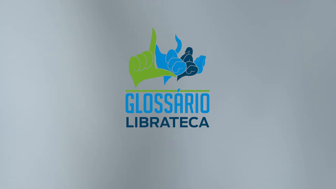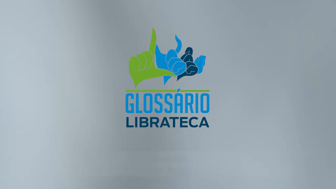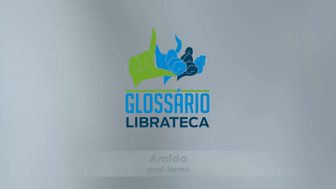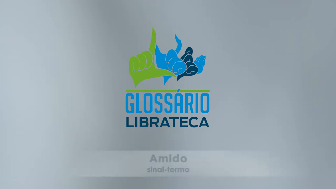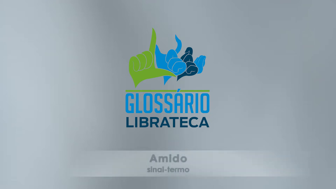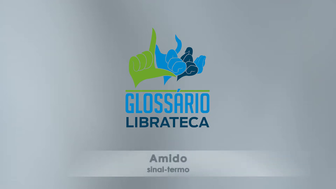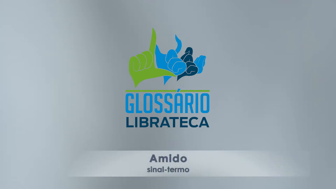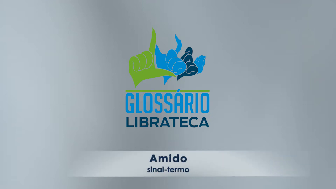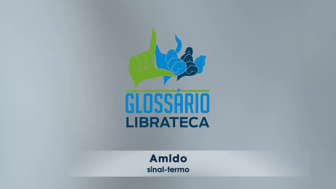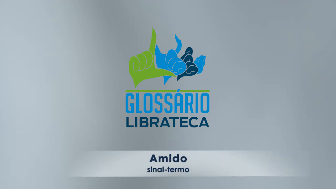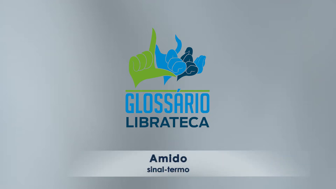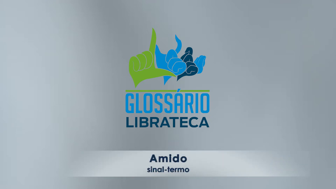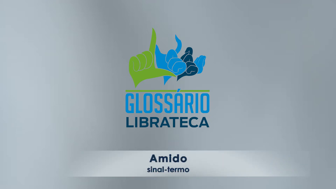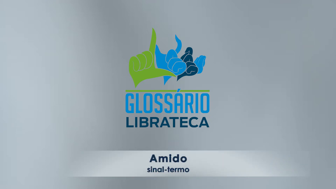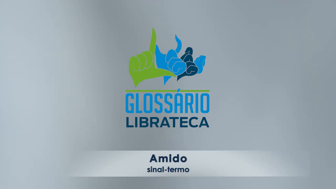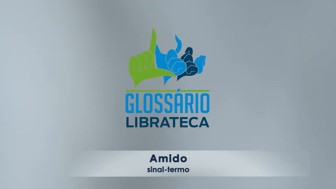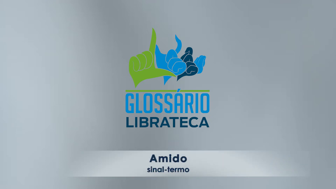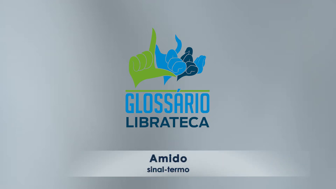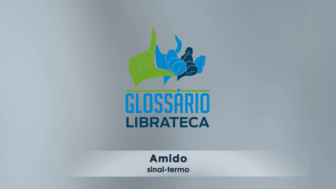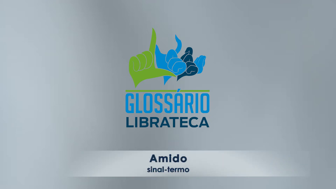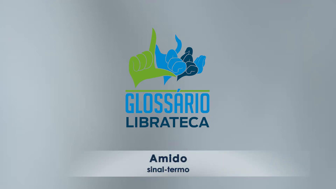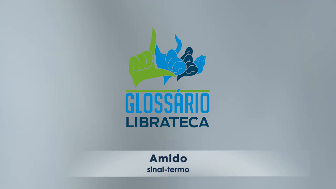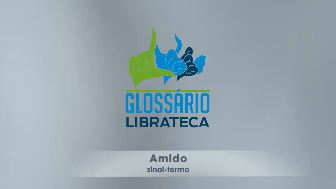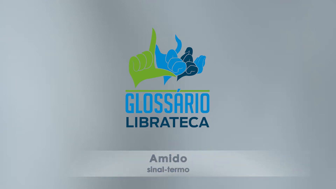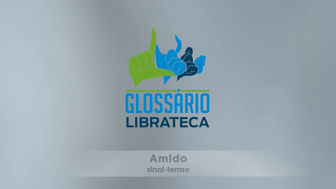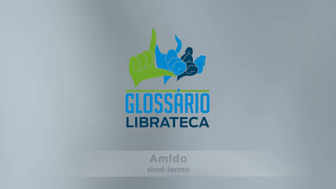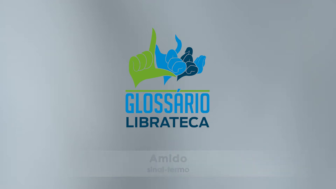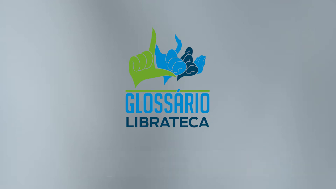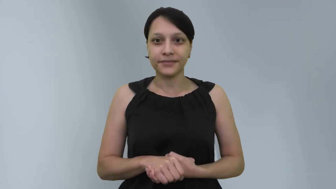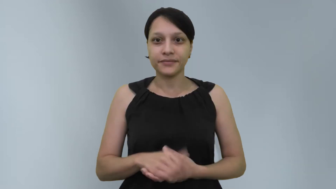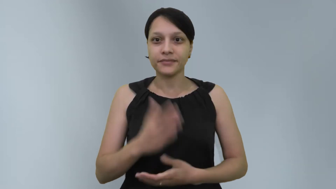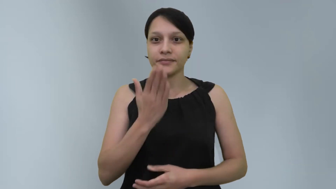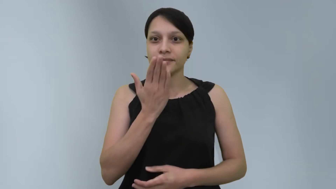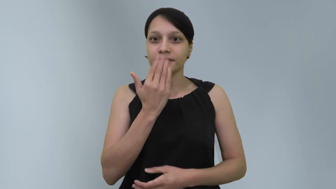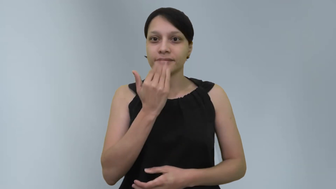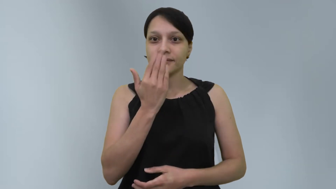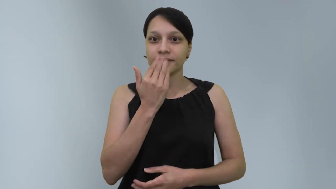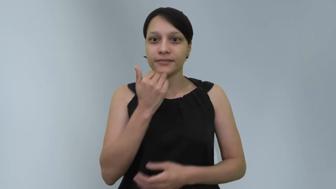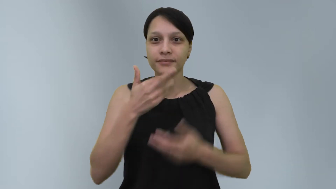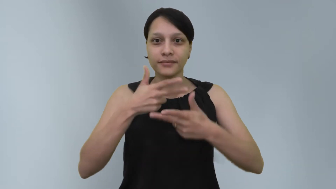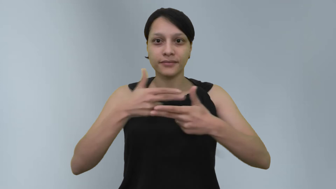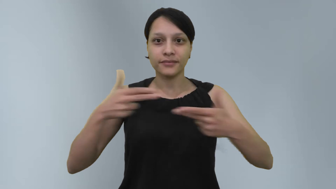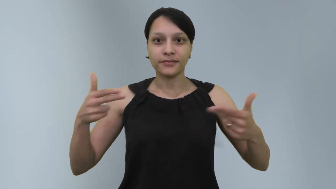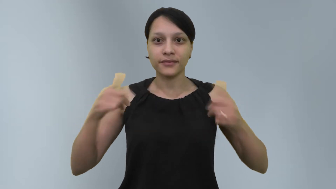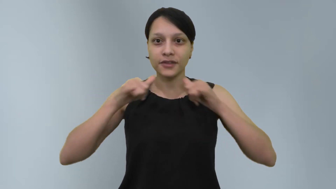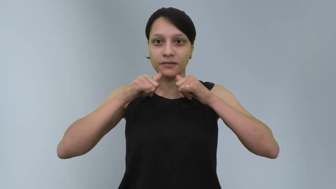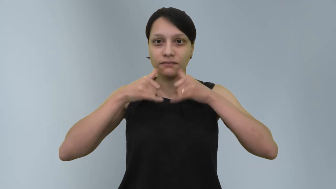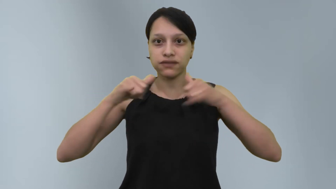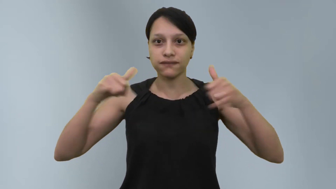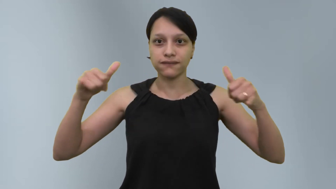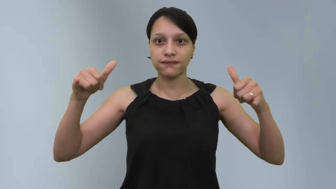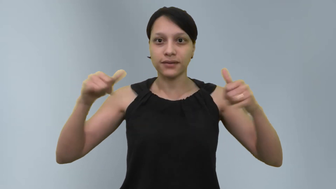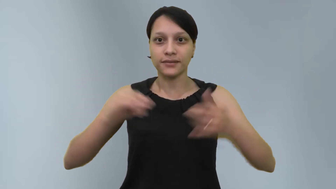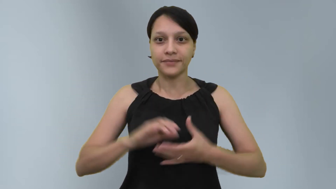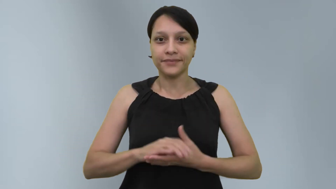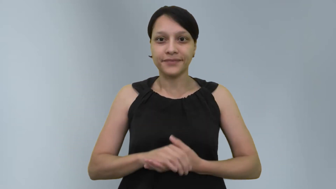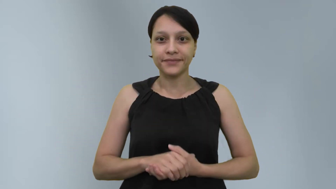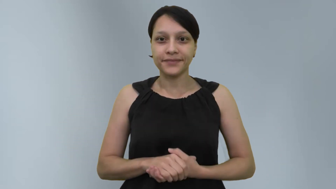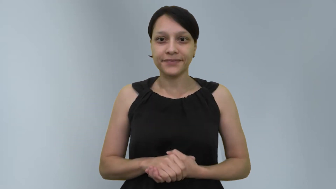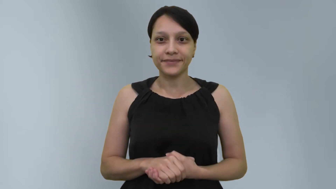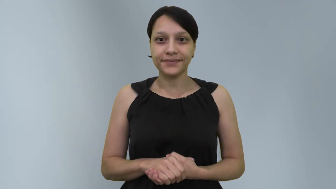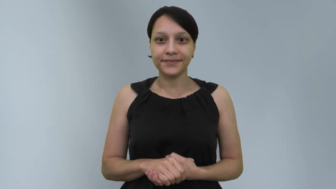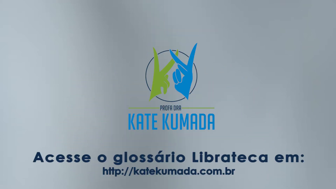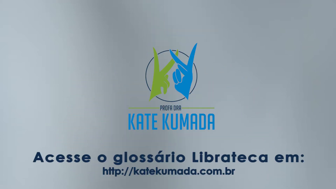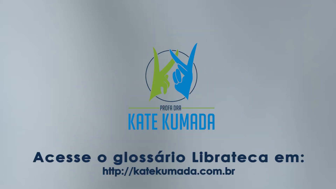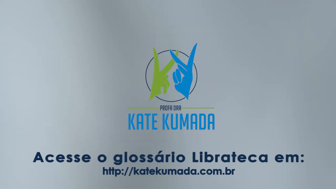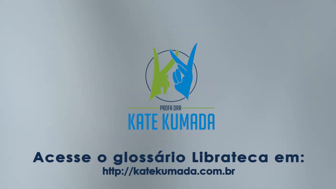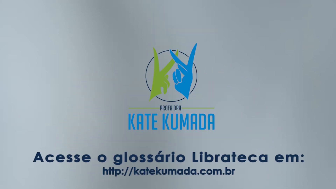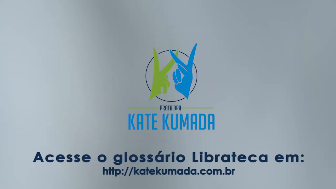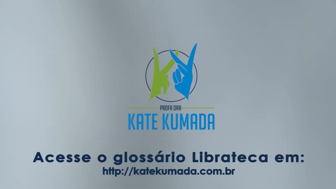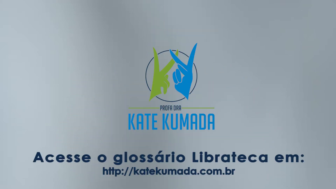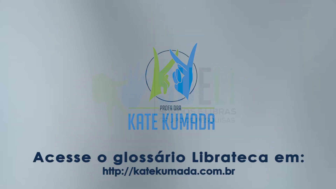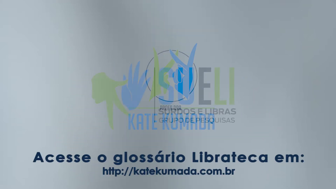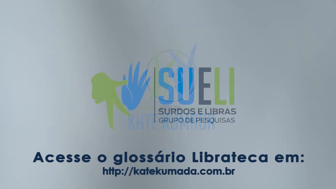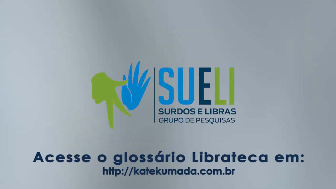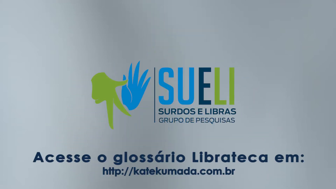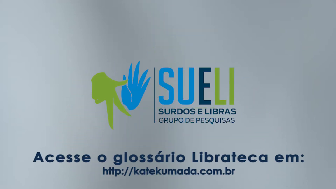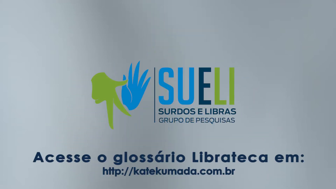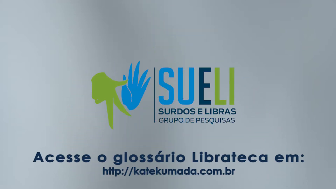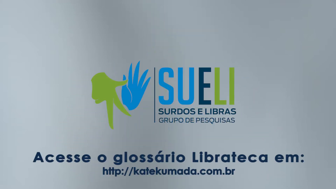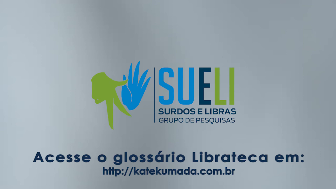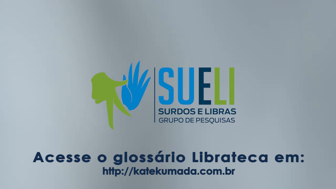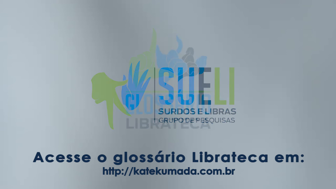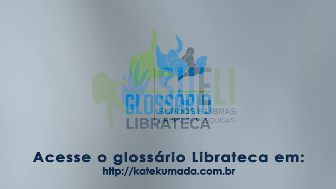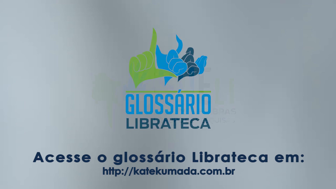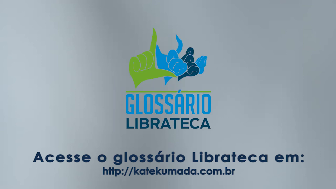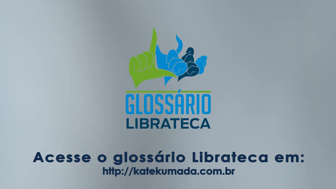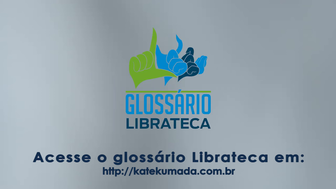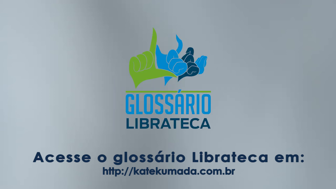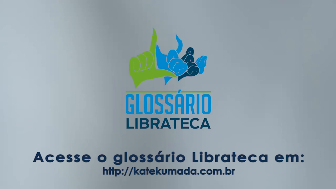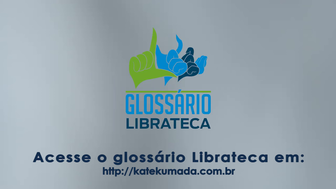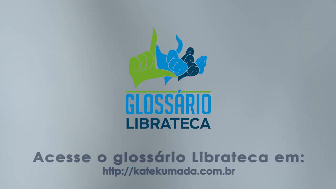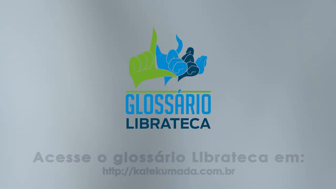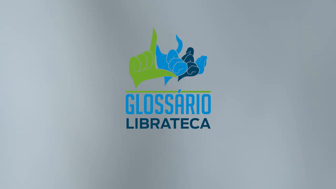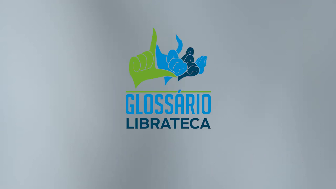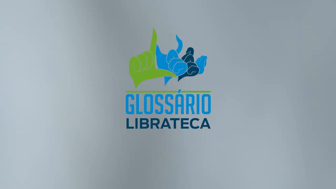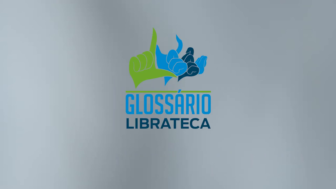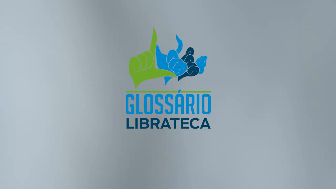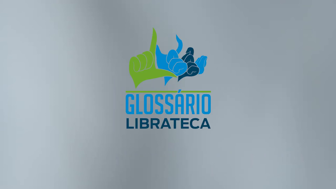Amido